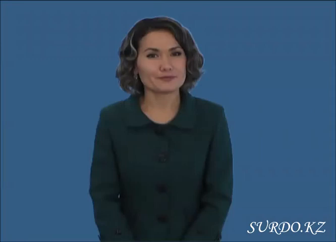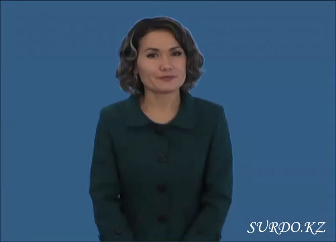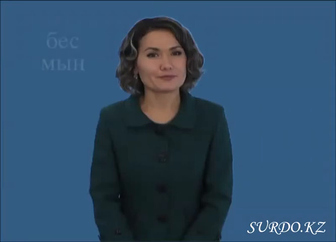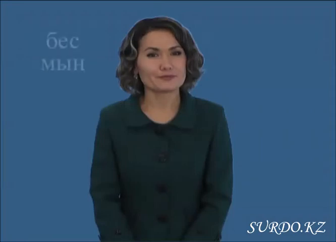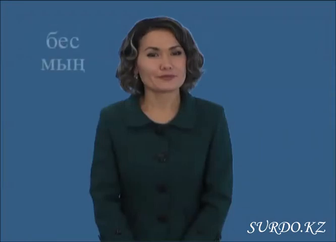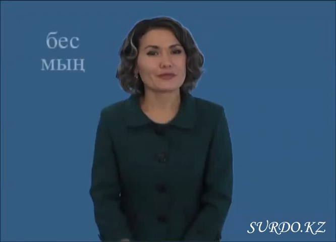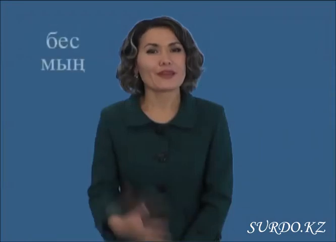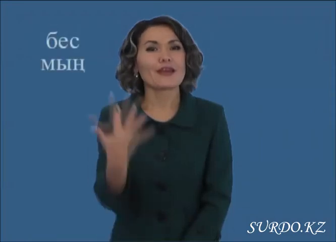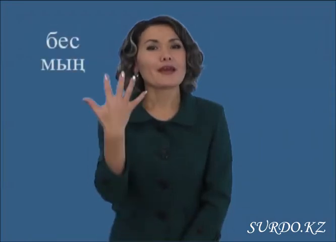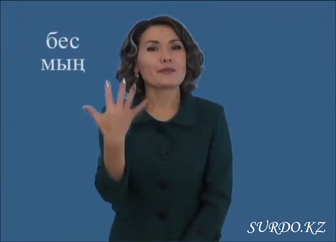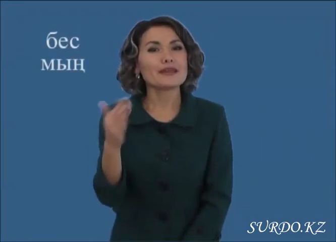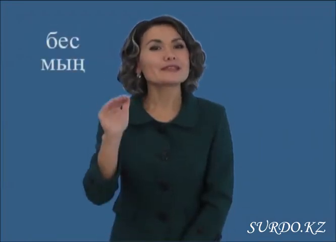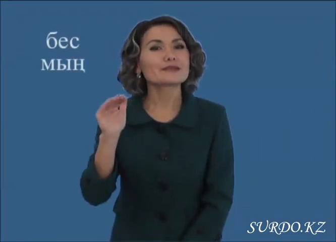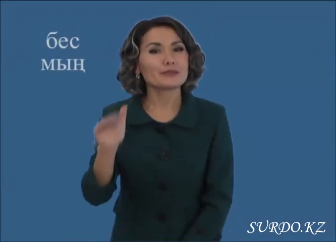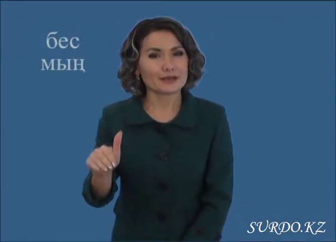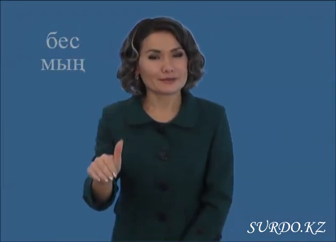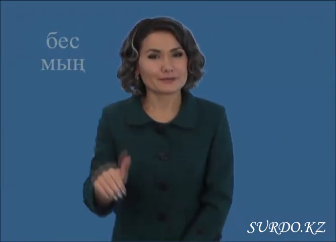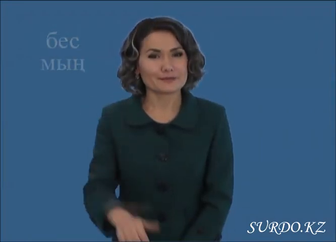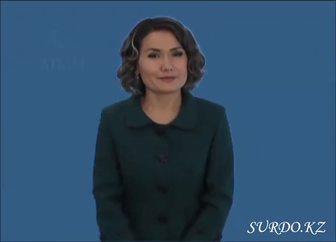Бес мың